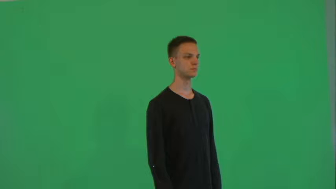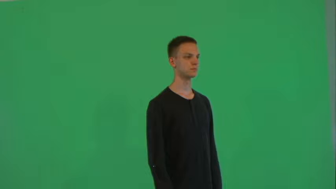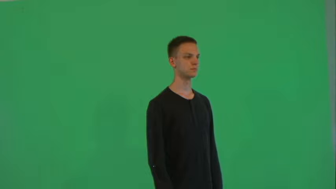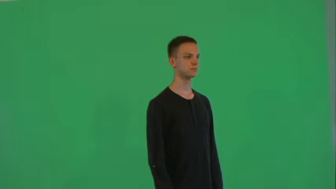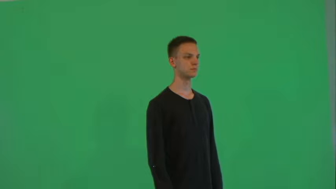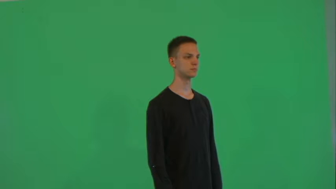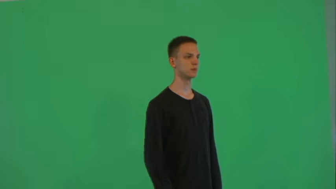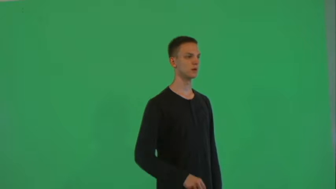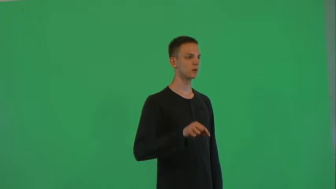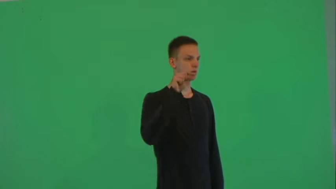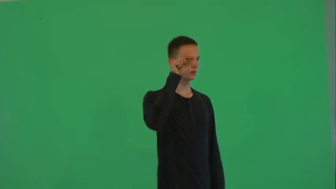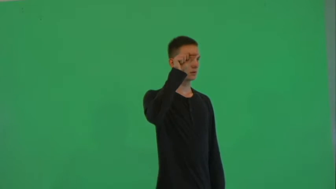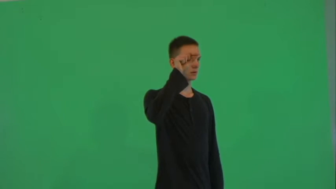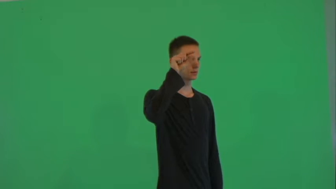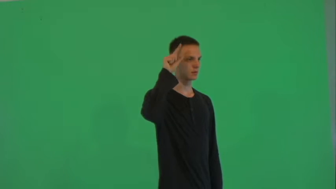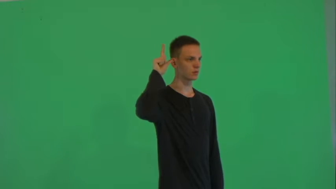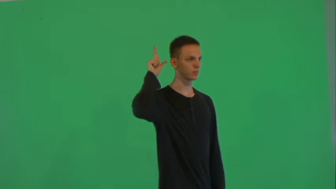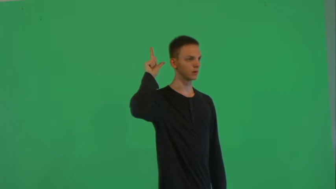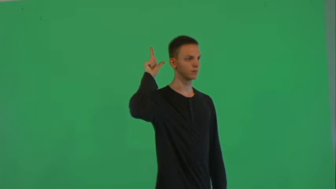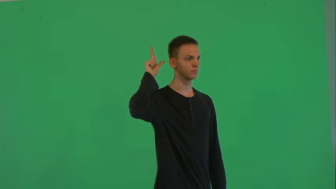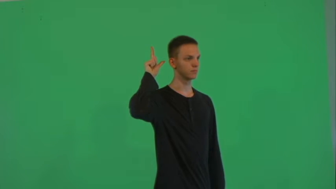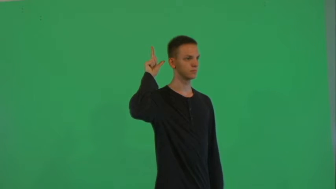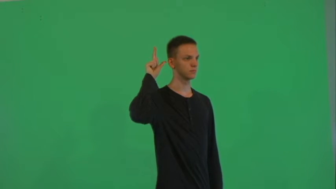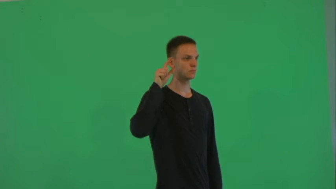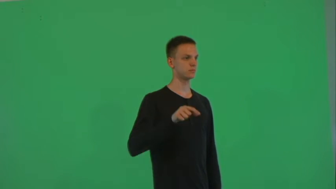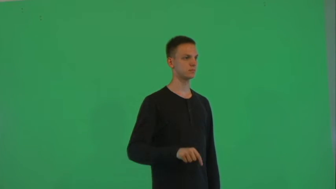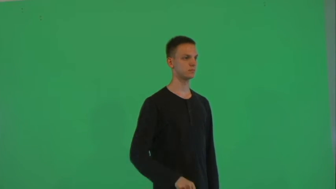Zakopane